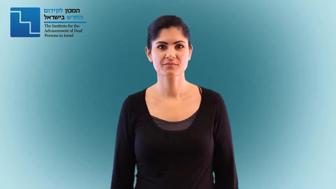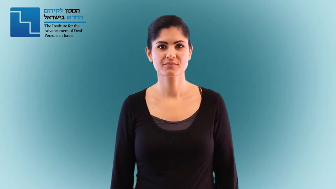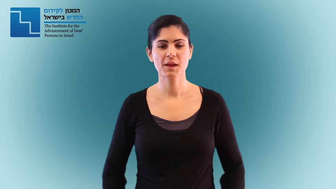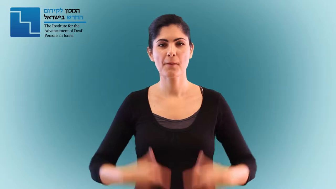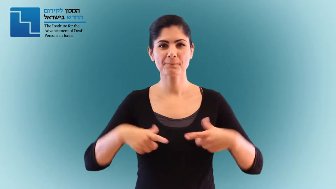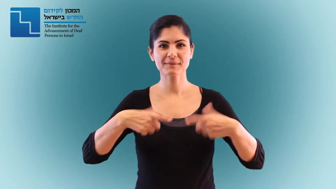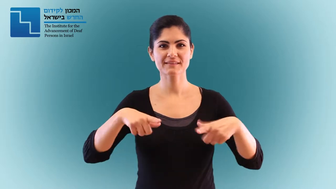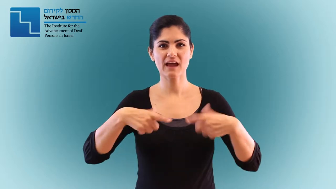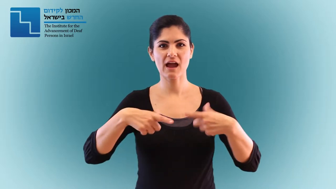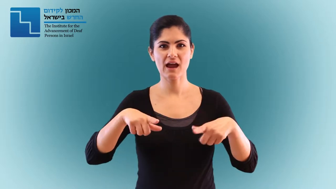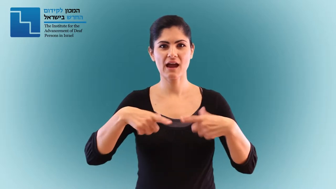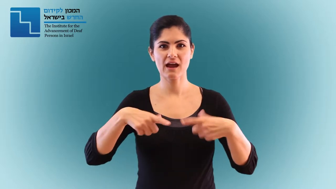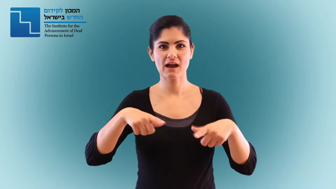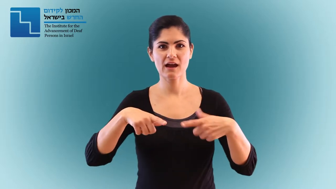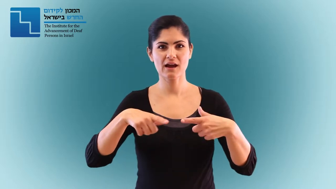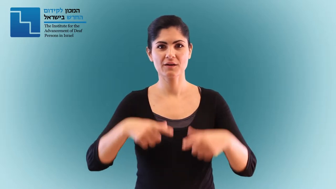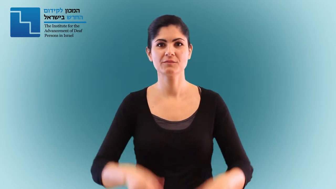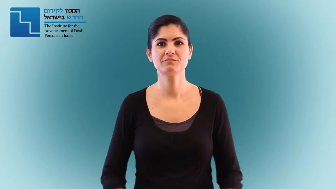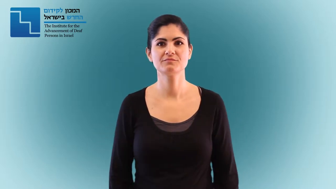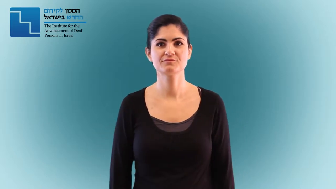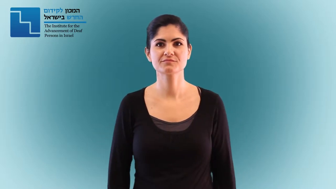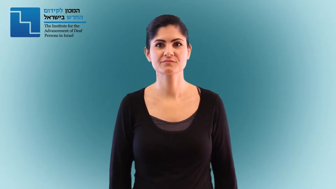פיתה